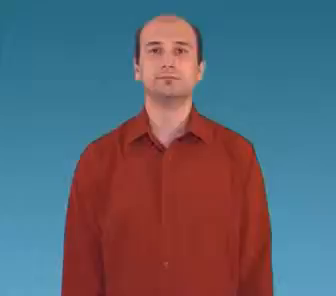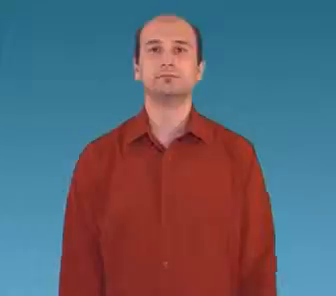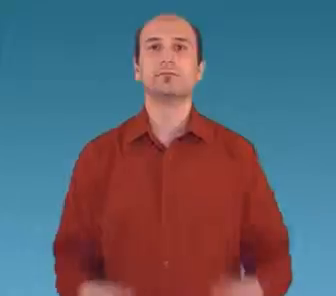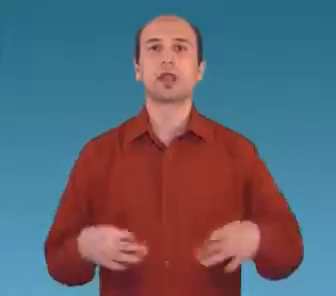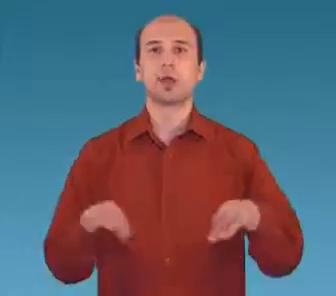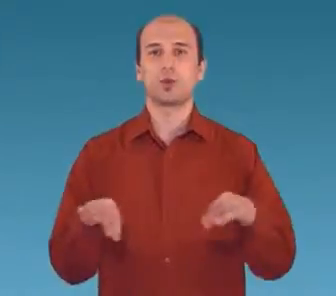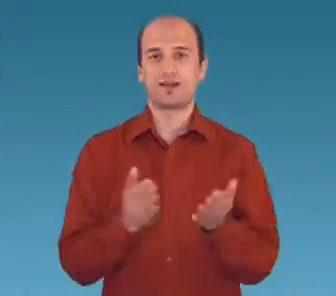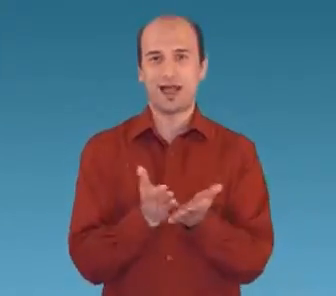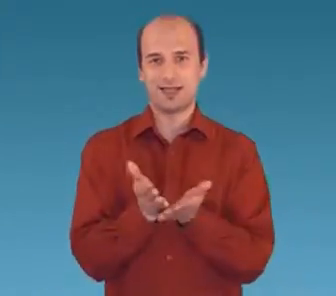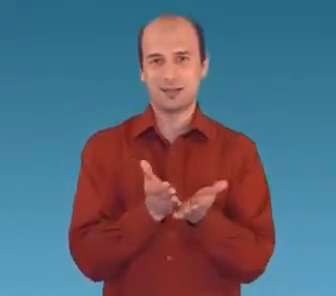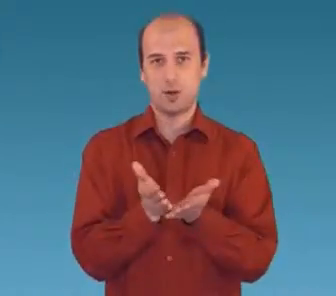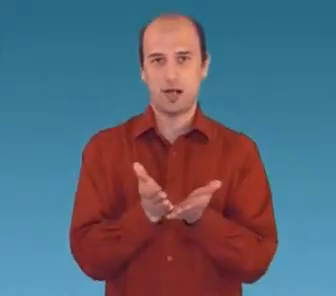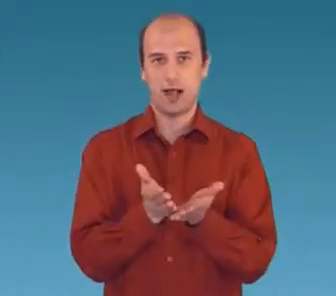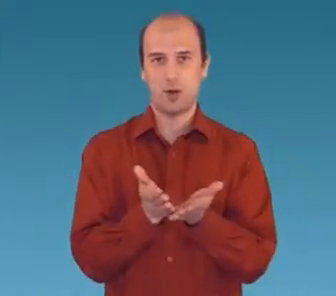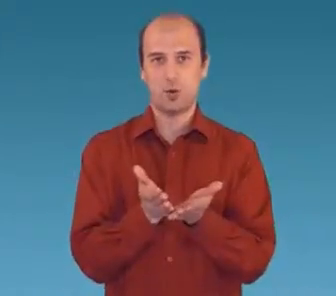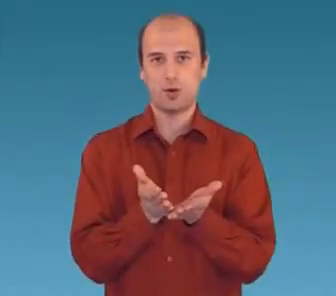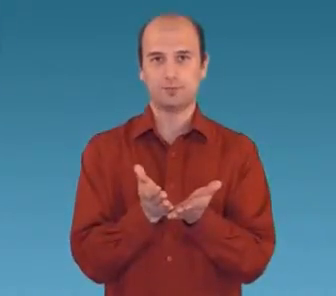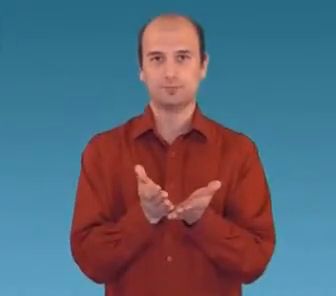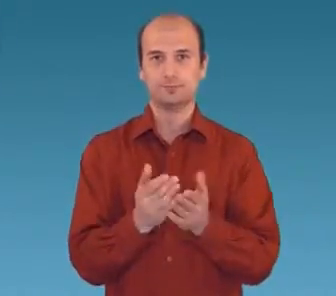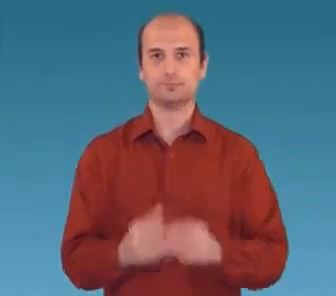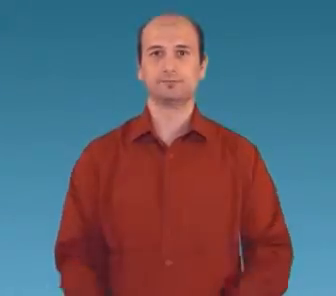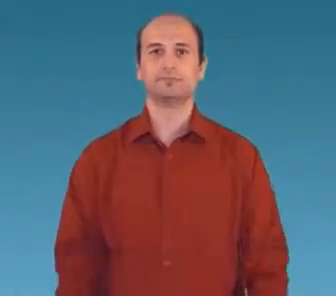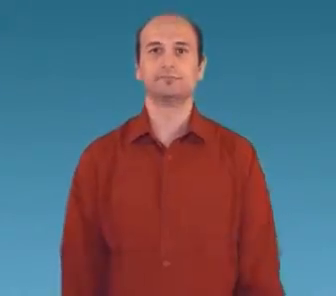Ügyfélkiszolgáló